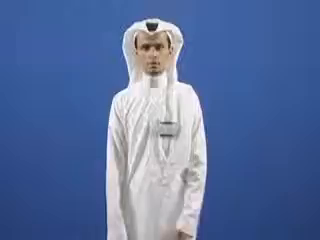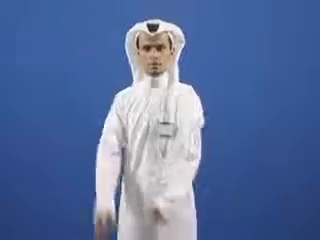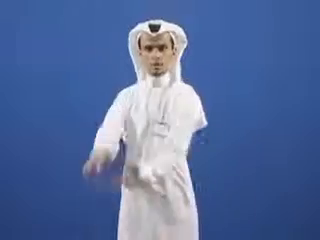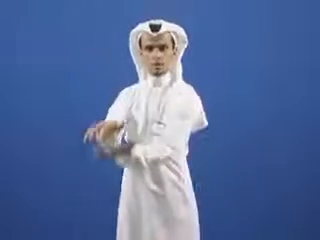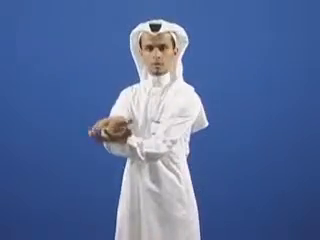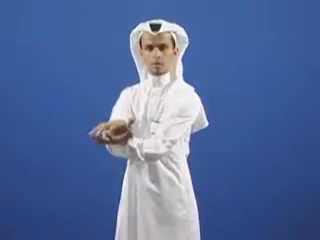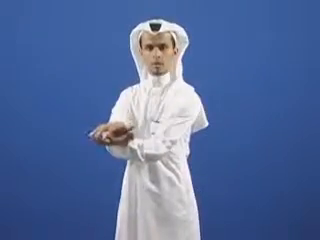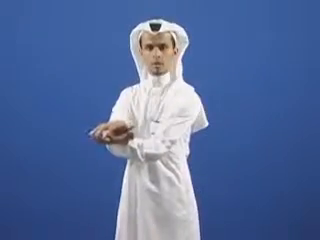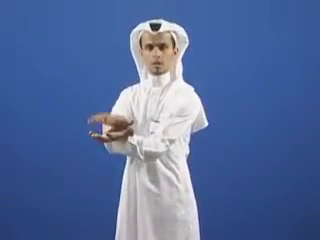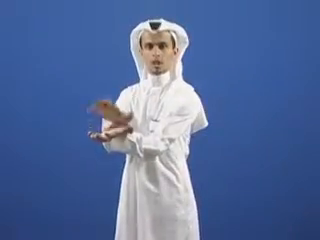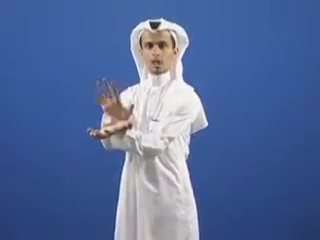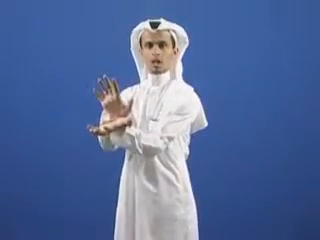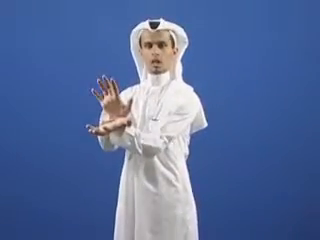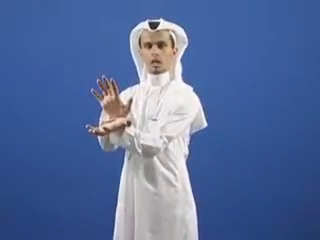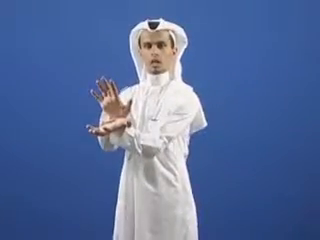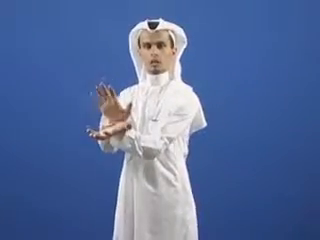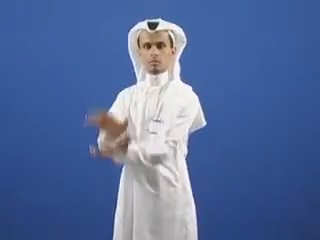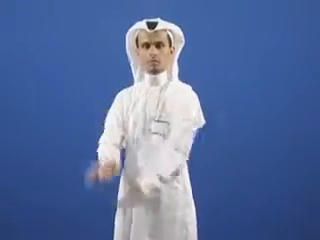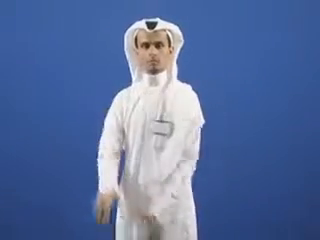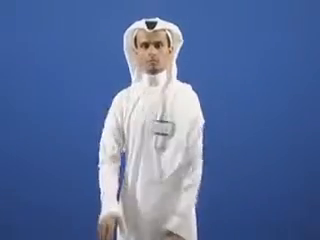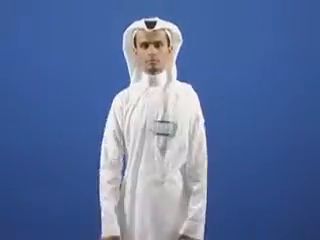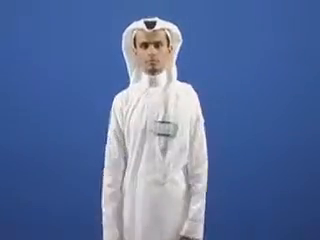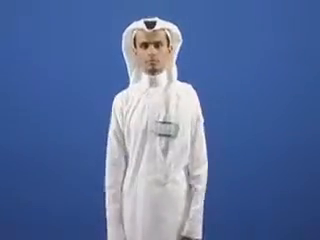تمساح